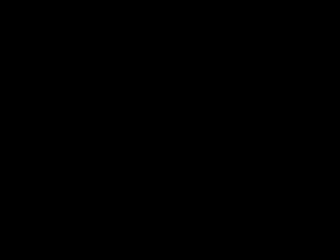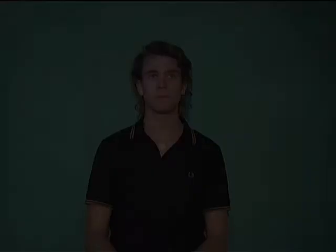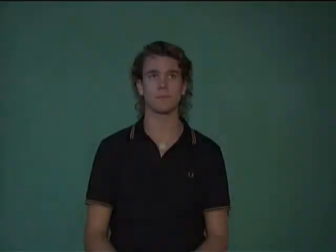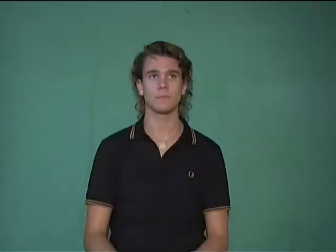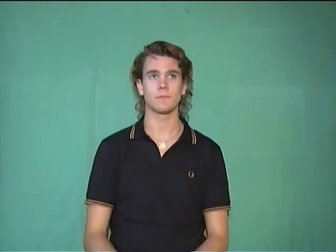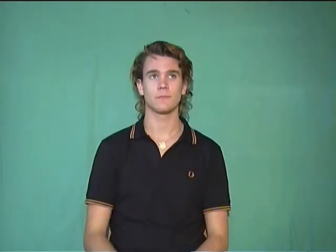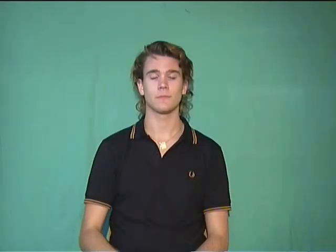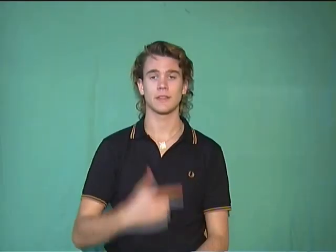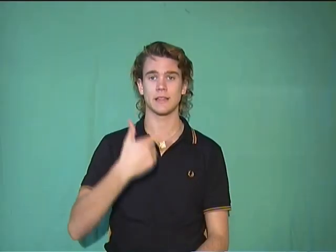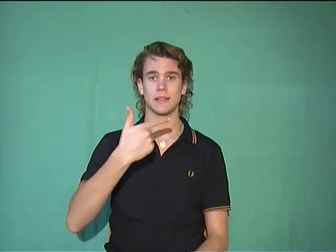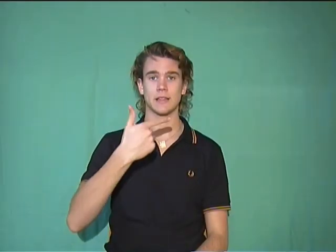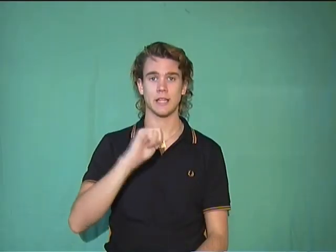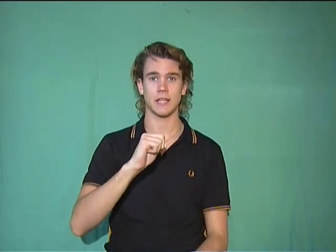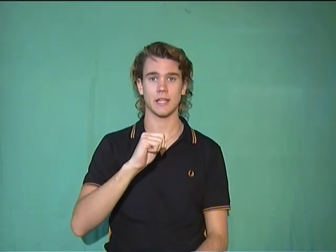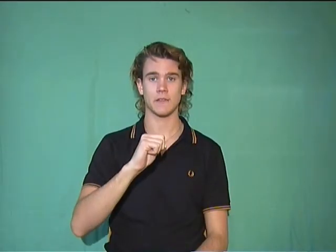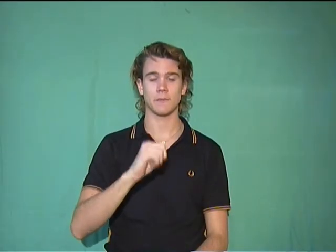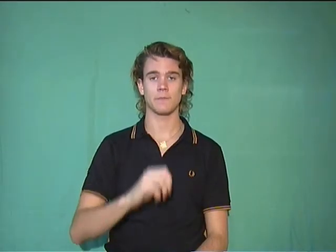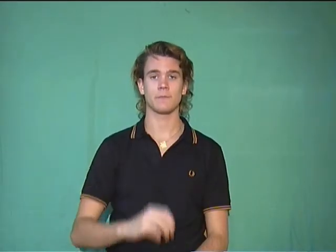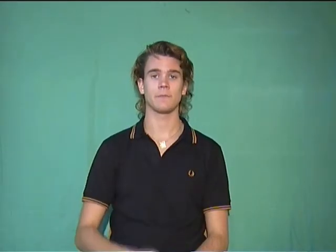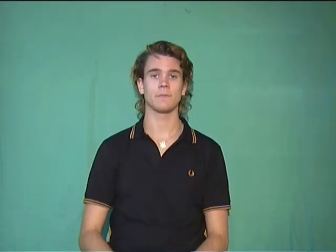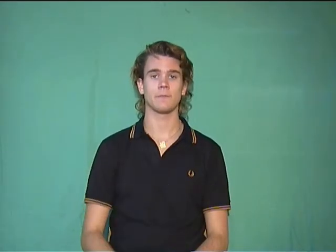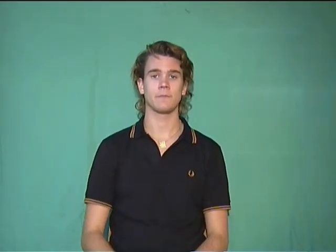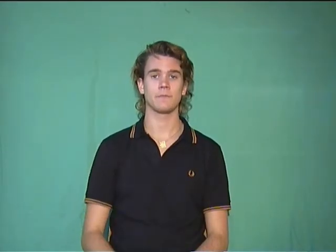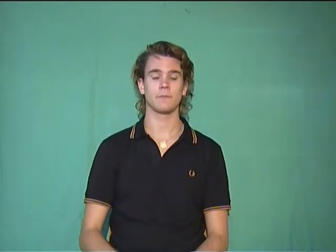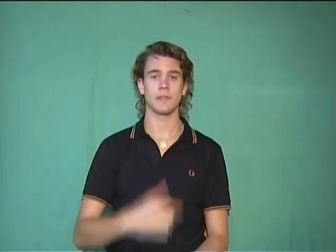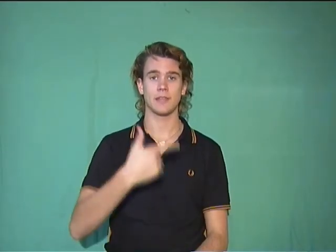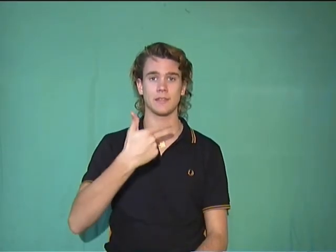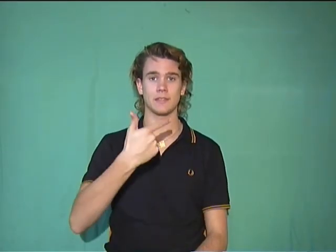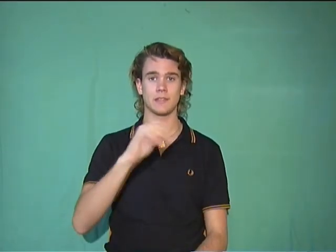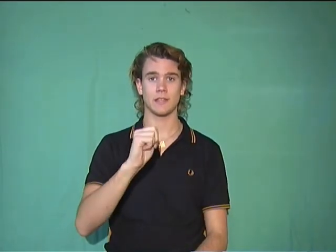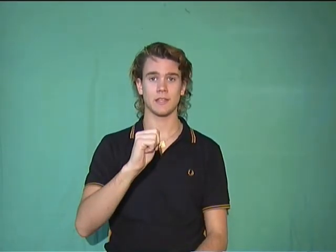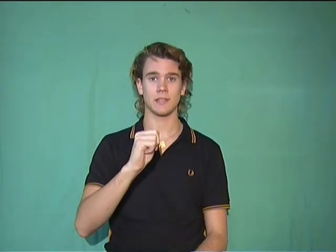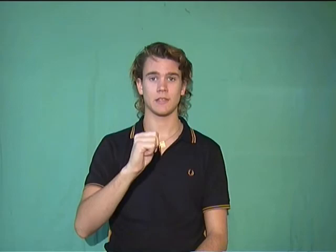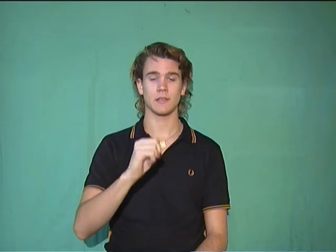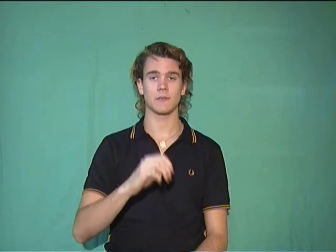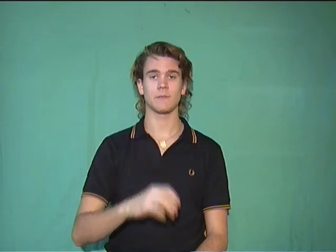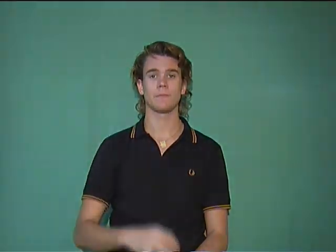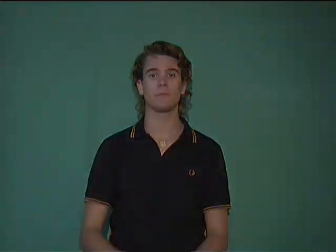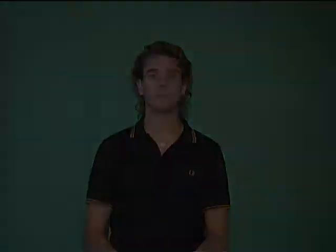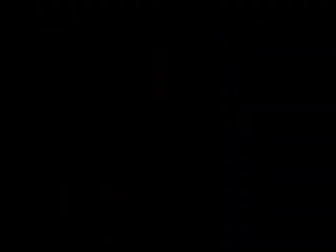Te